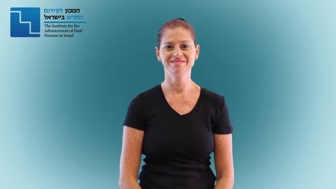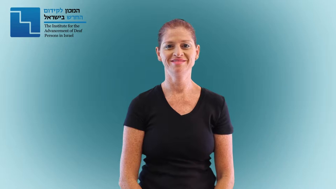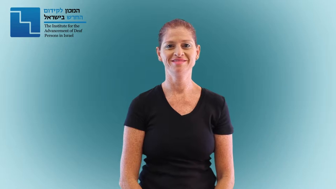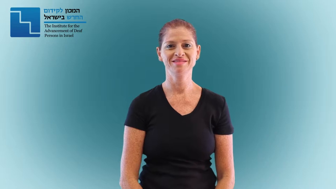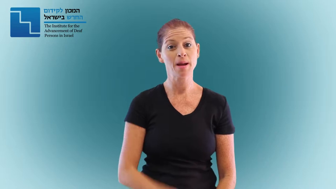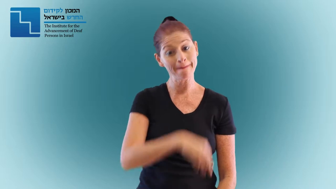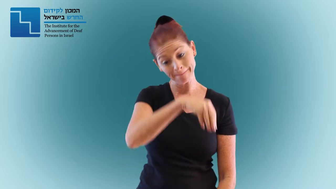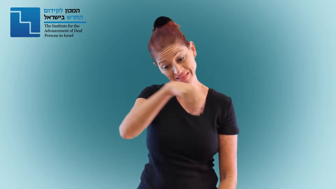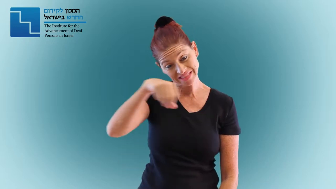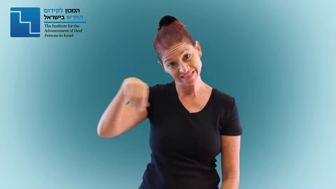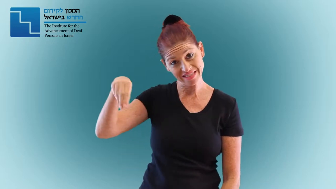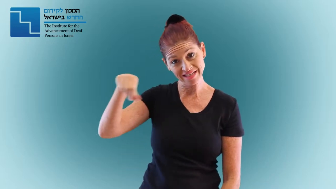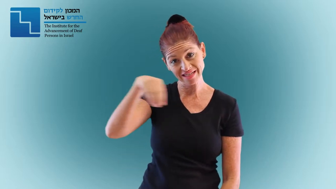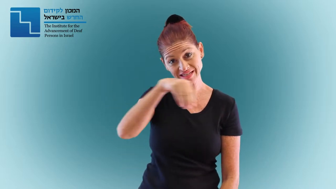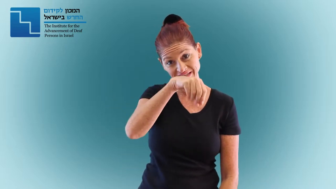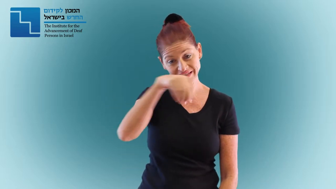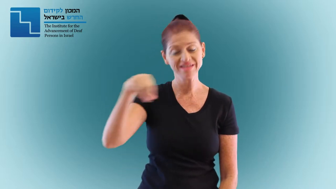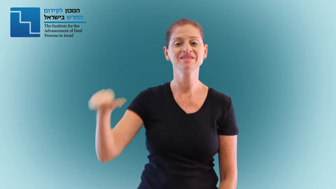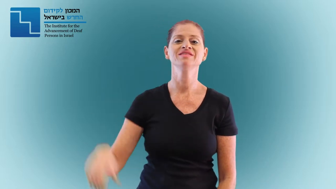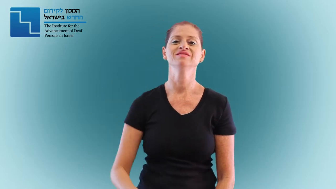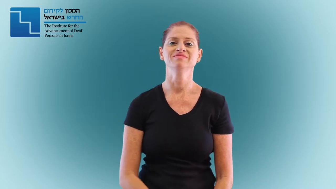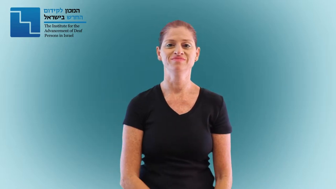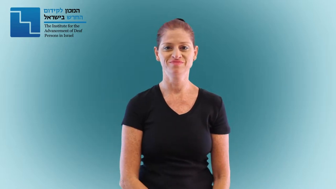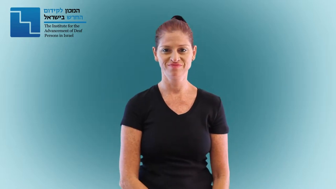לפזר